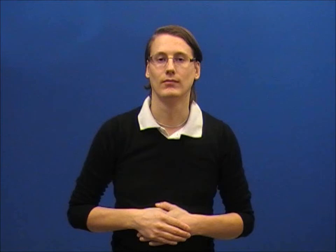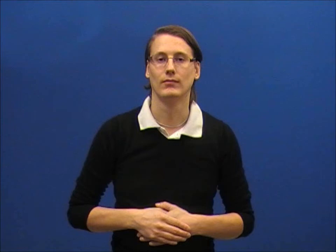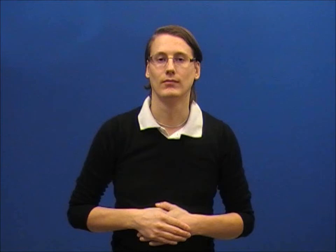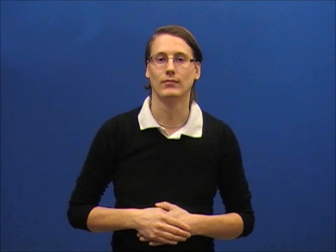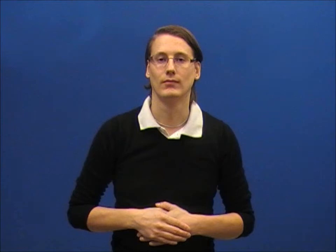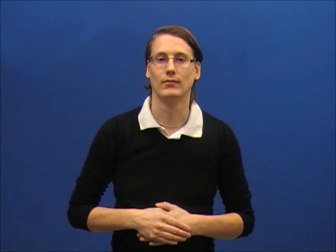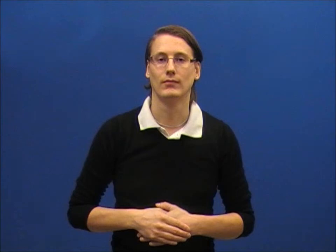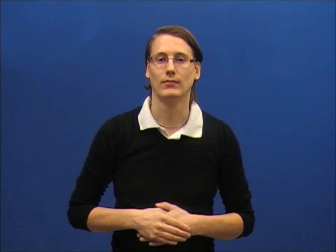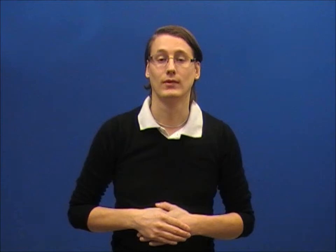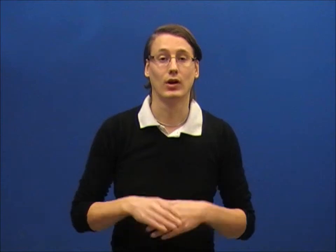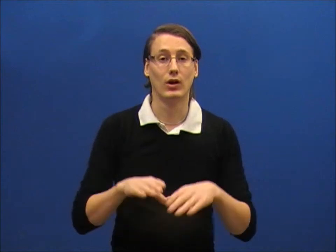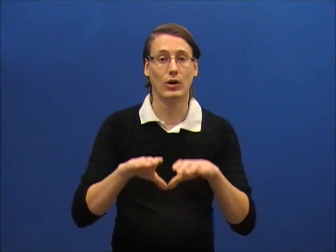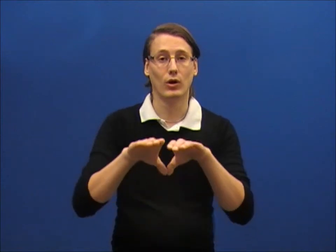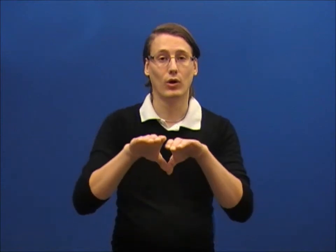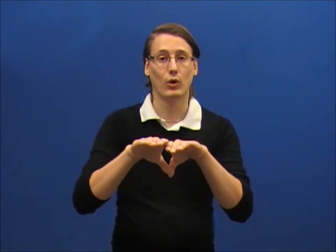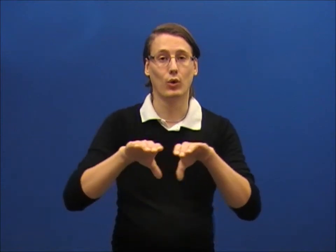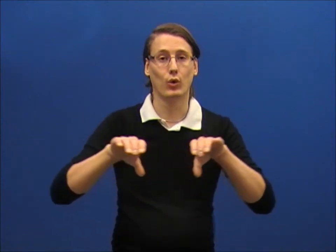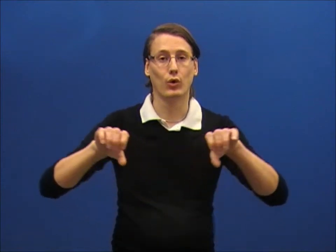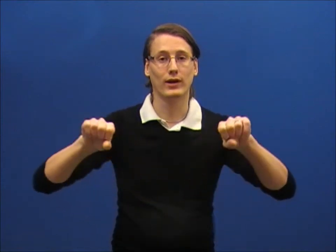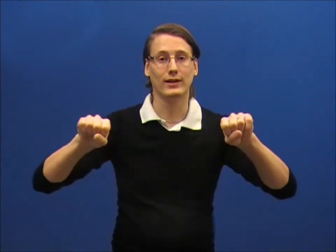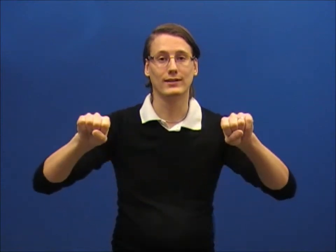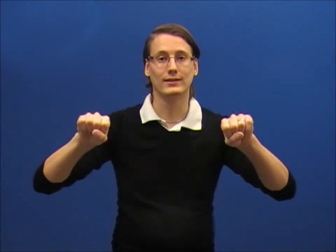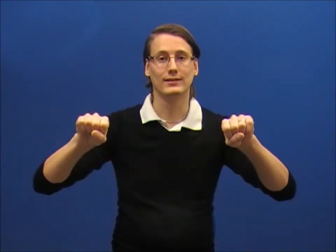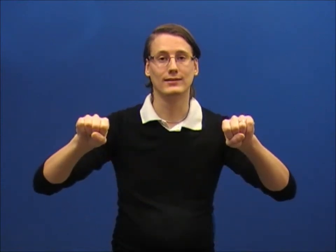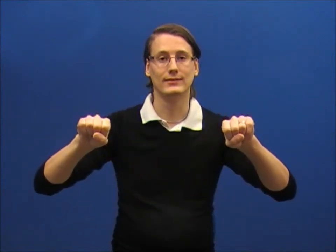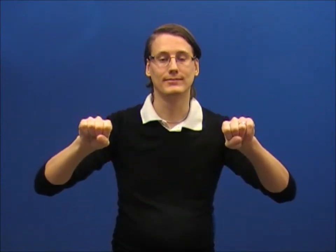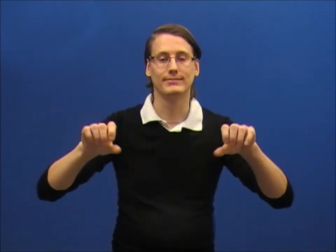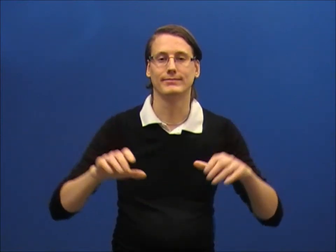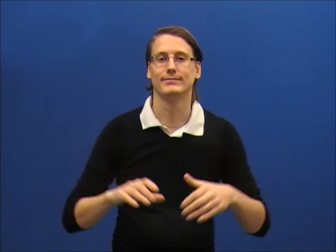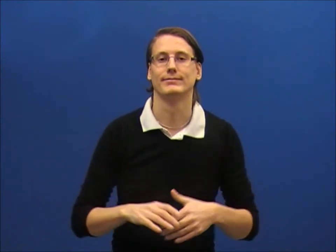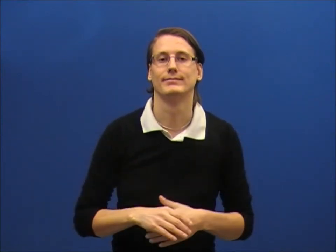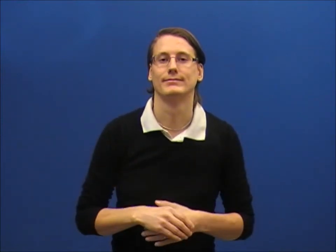GURKA